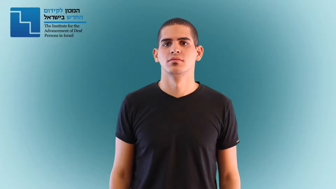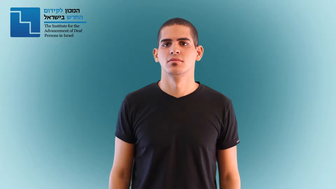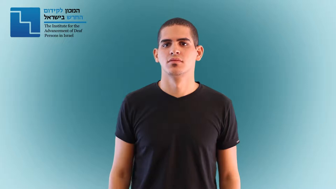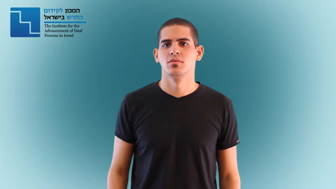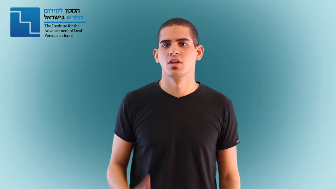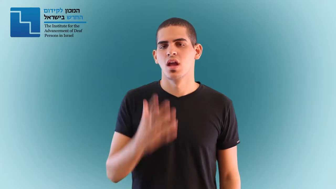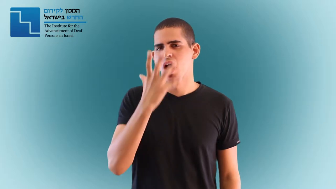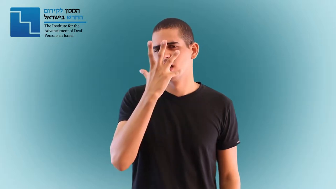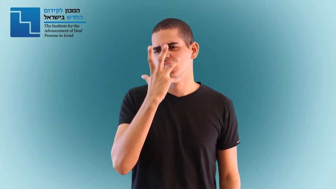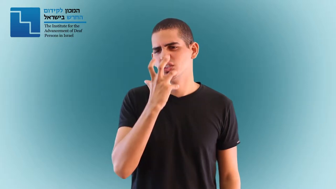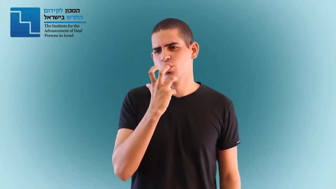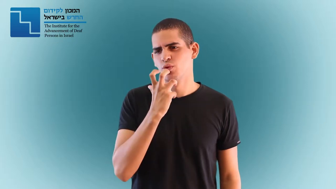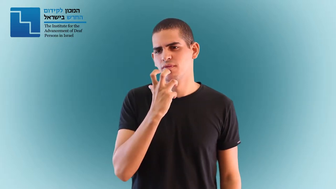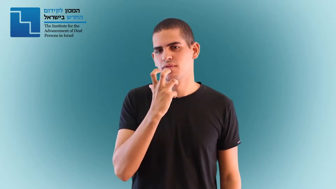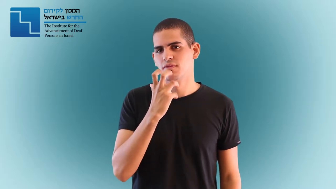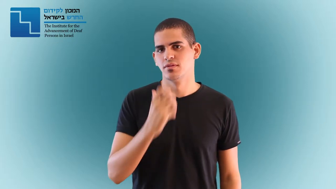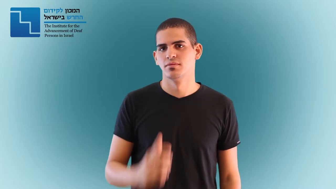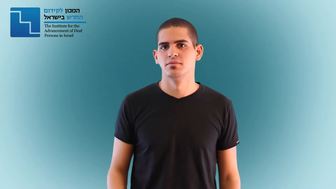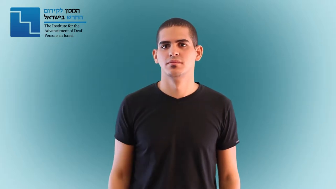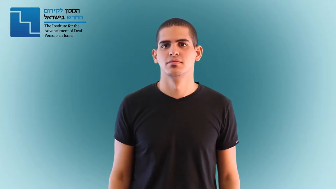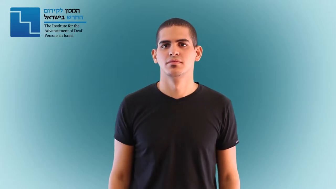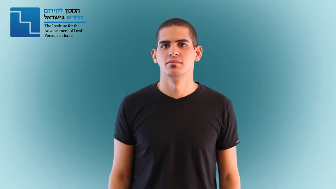עצוב